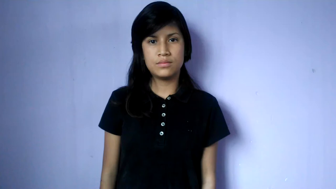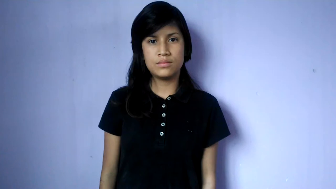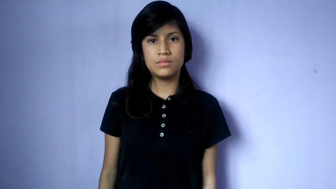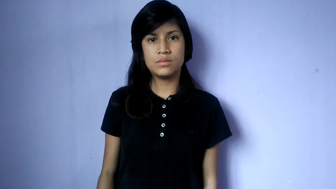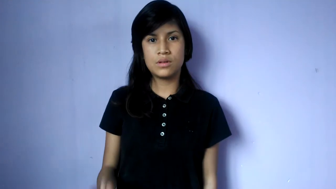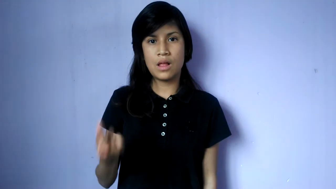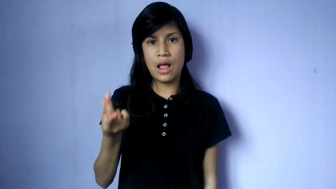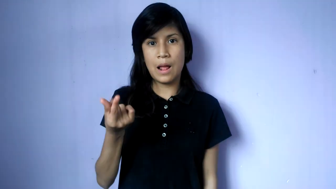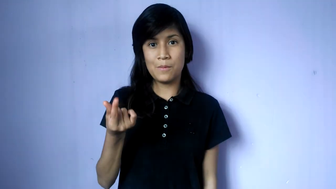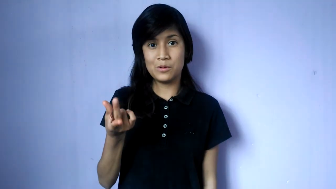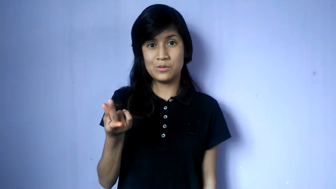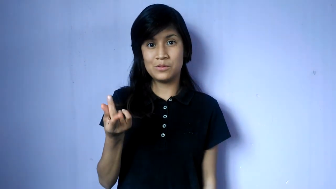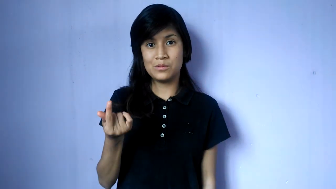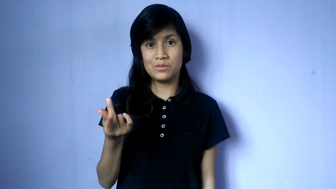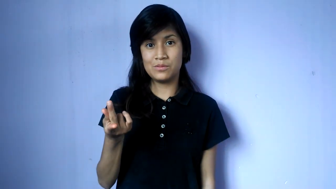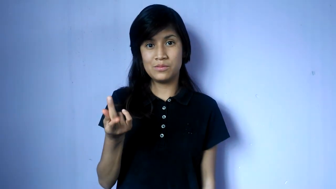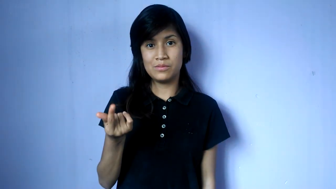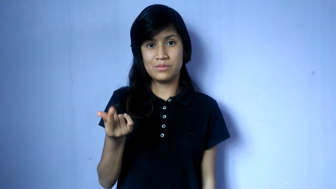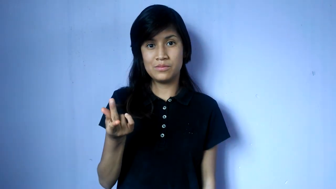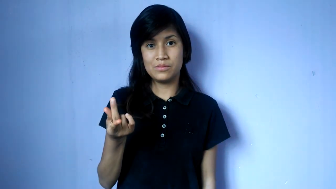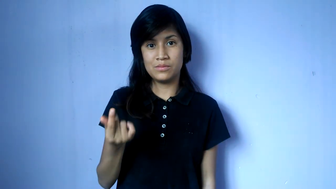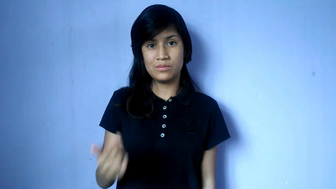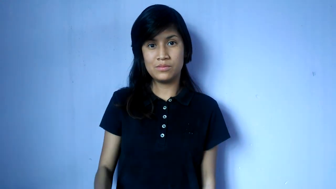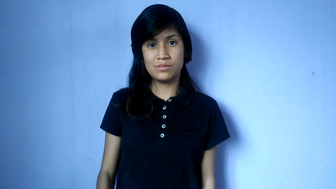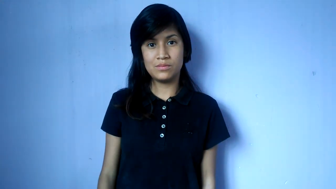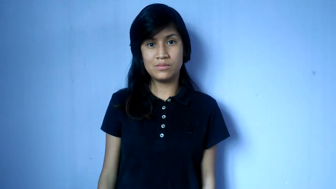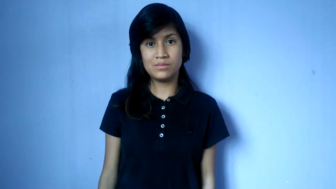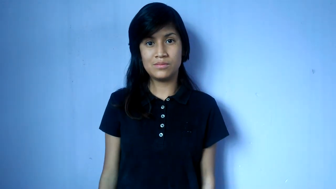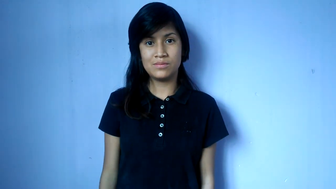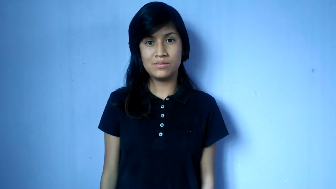PERRO